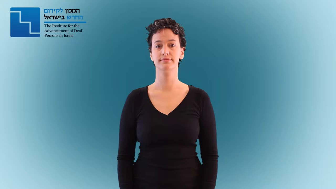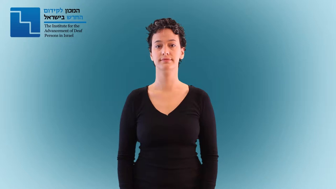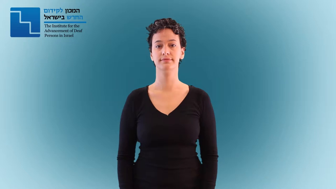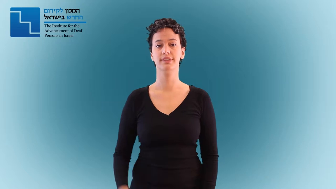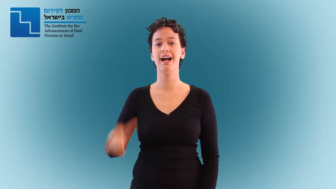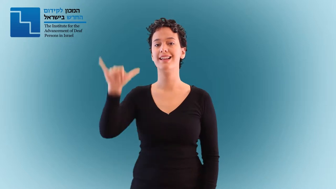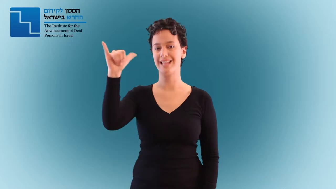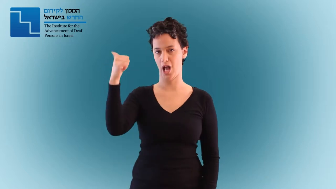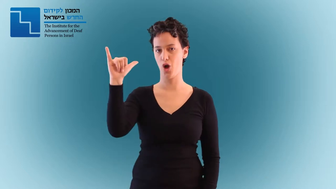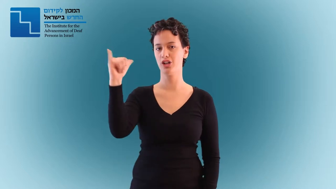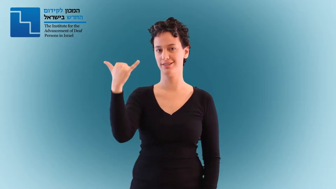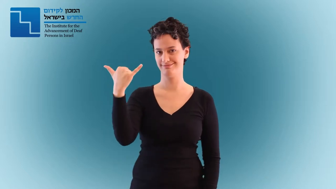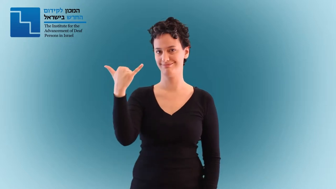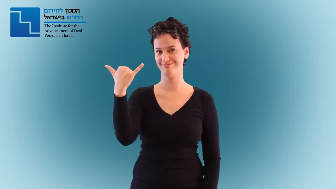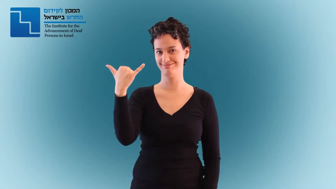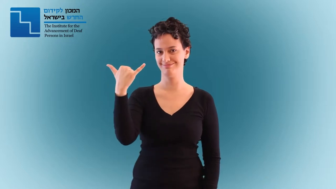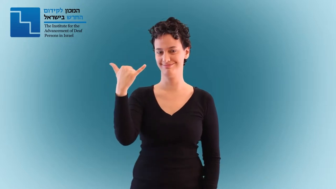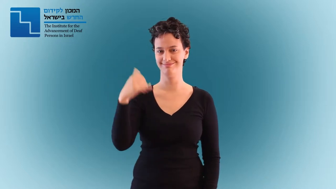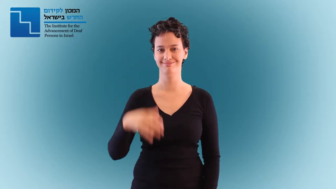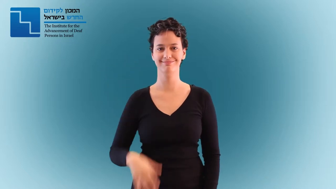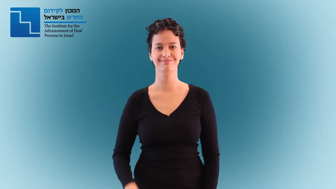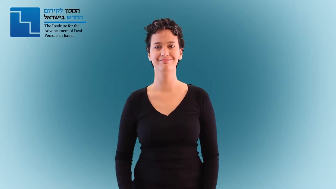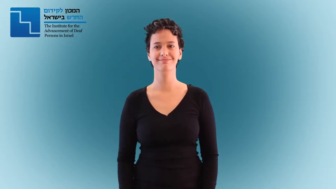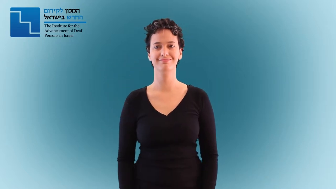נכון